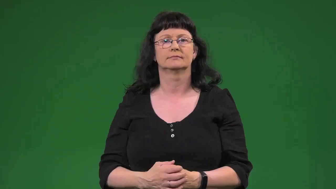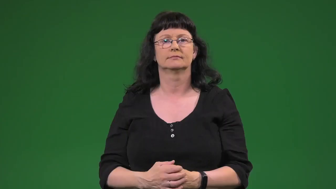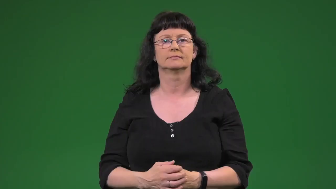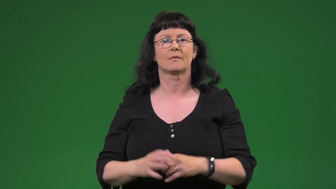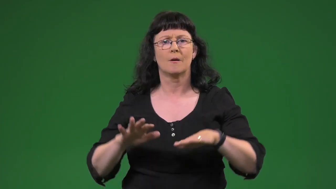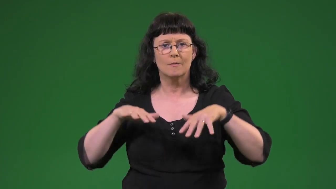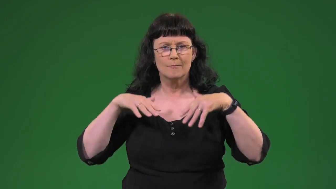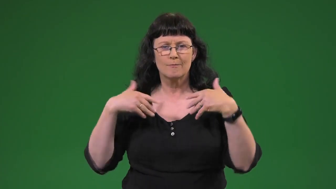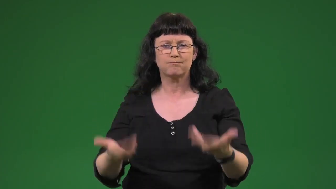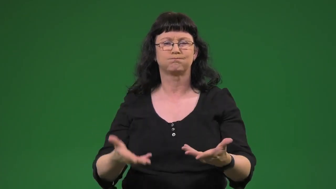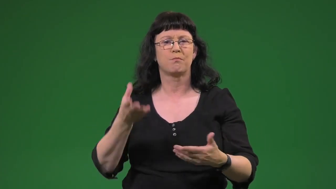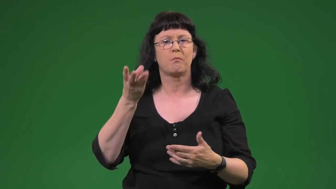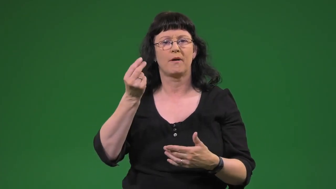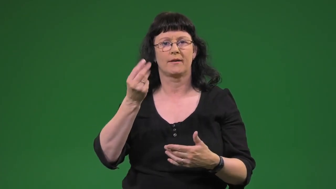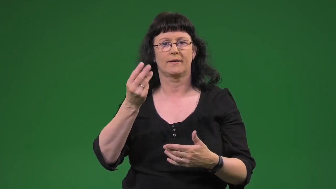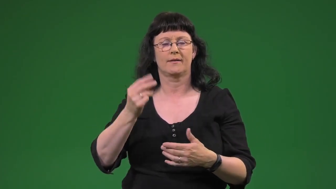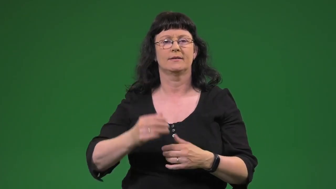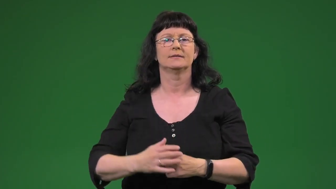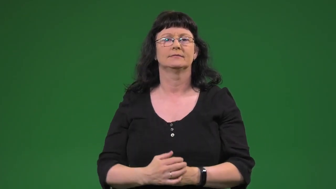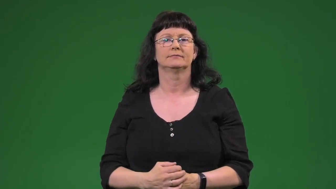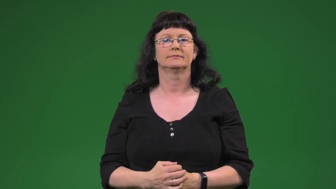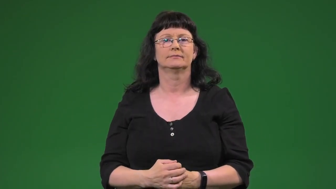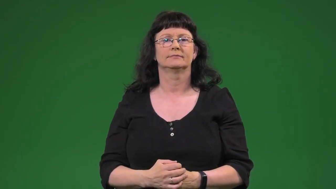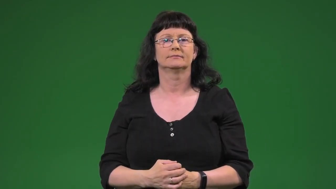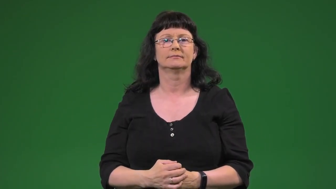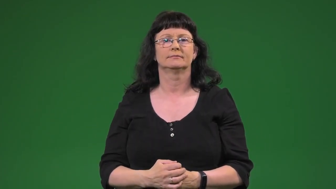Auður